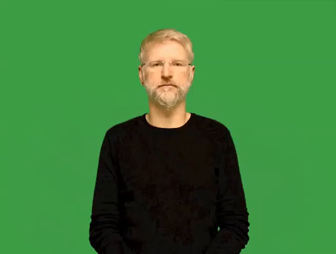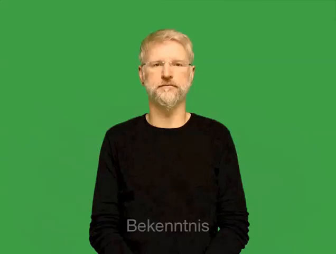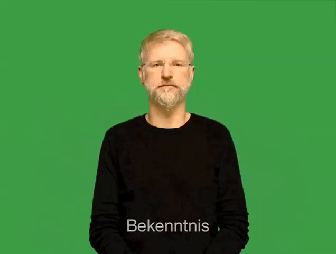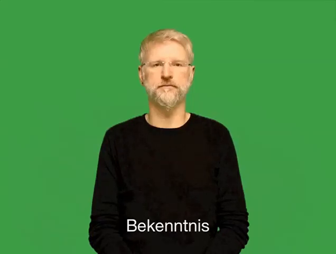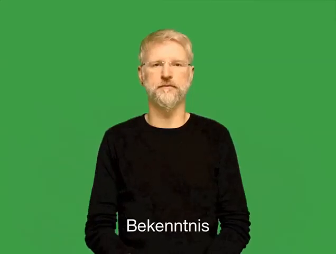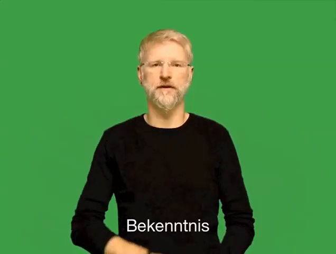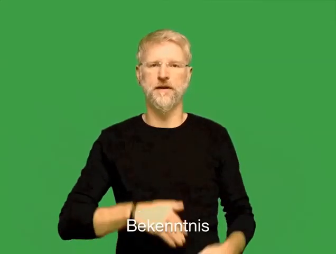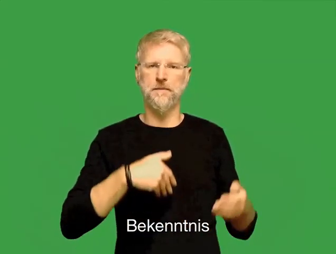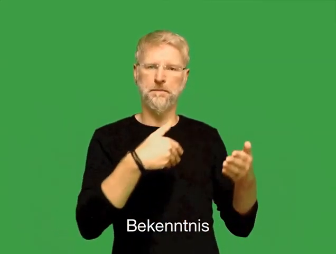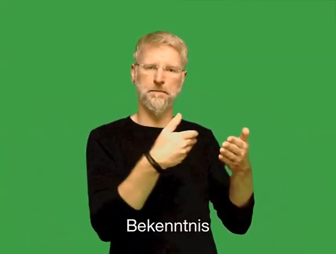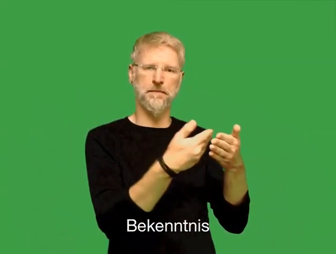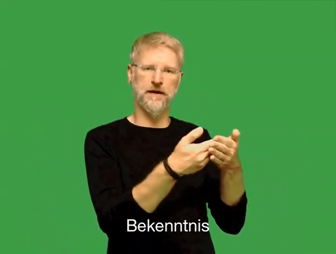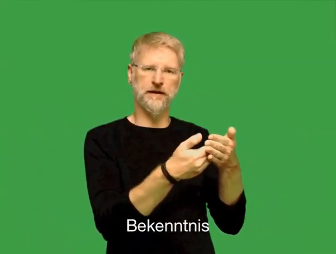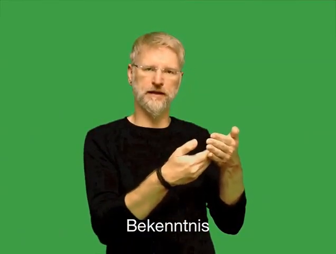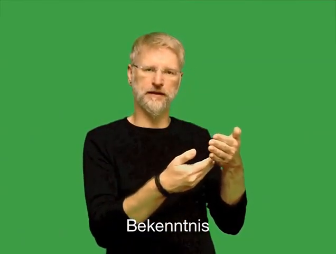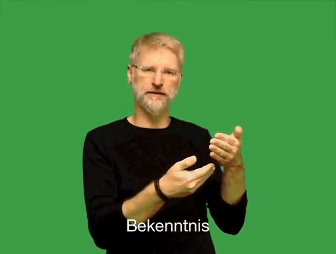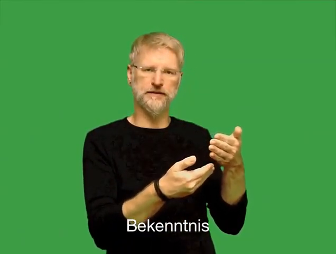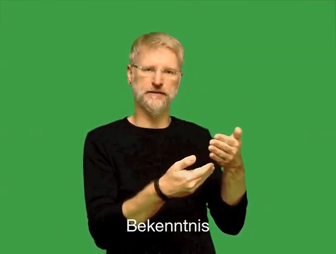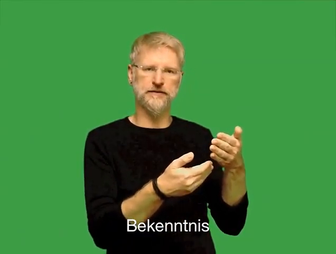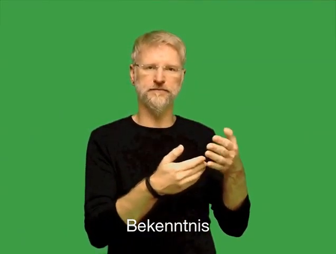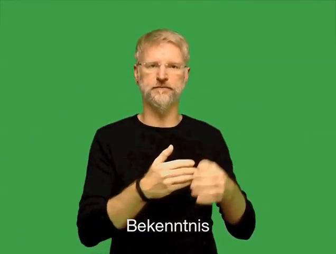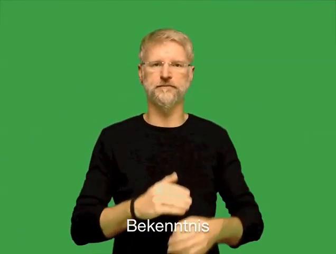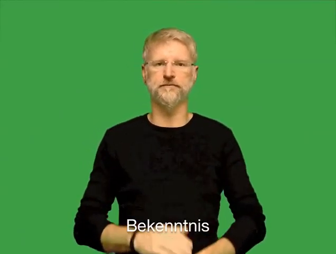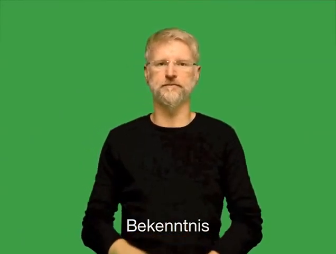Bekenntnis